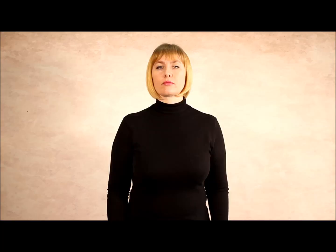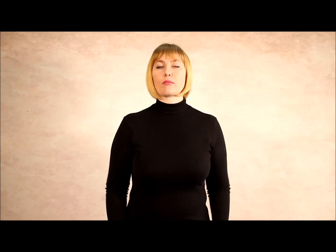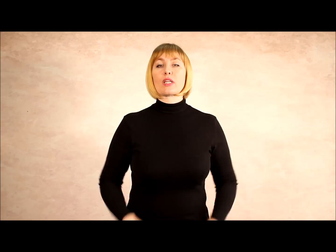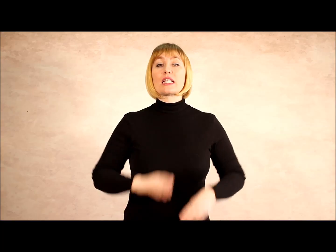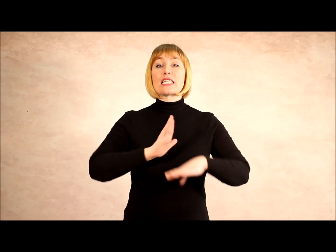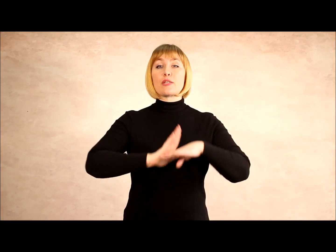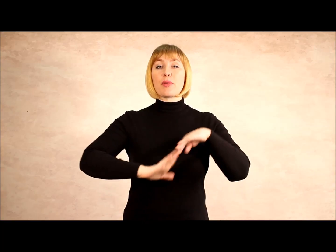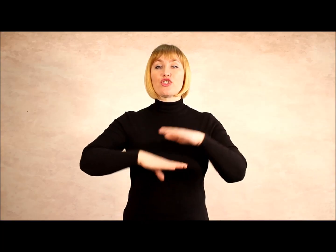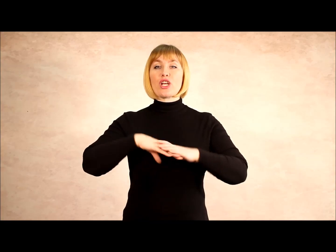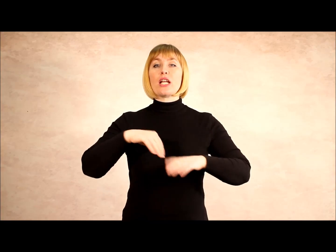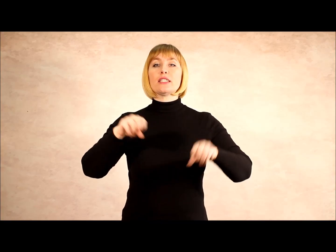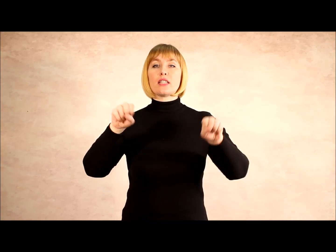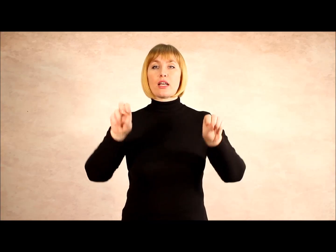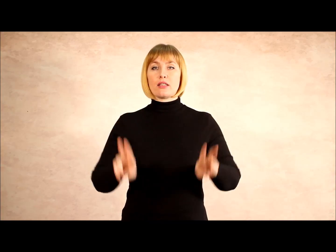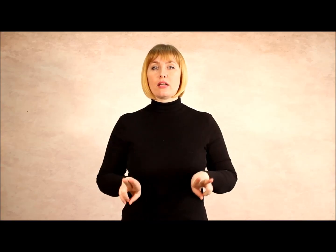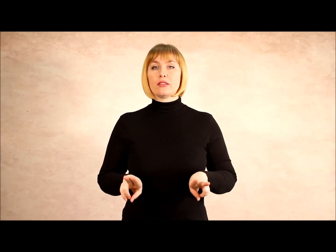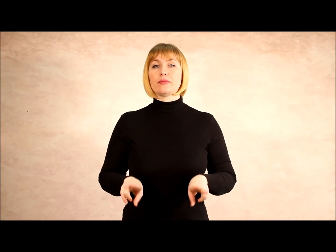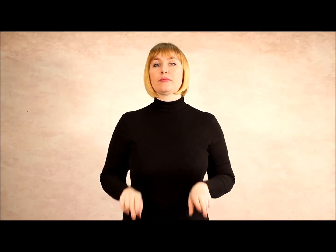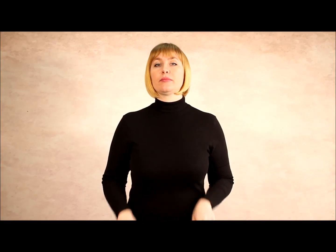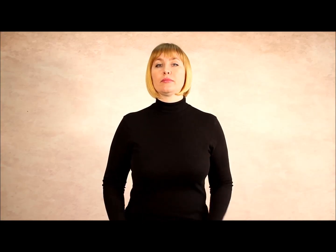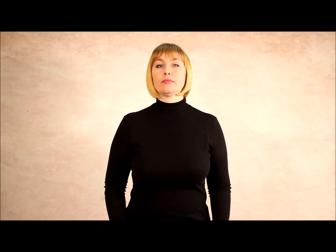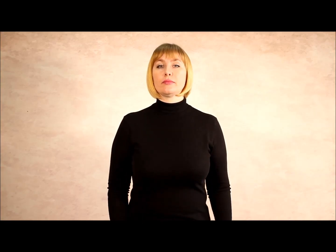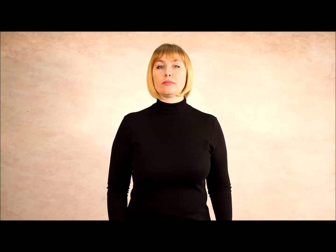Specialitate